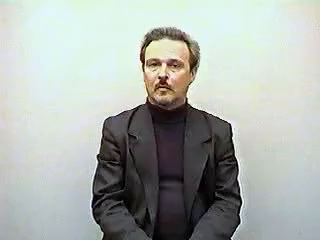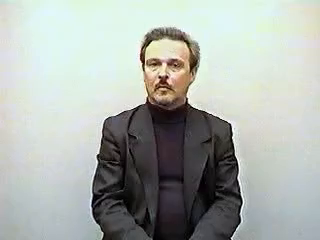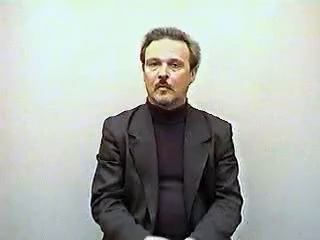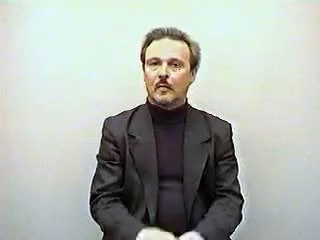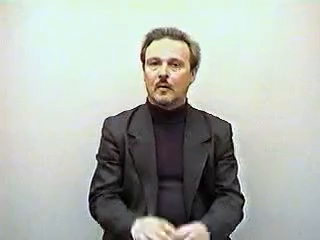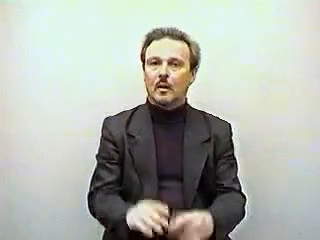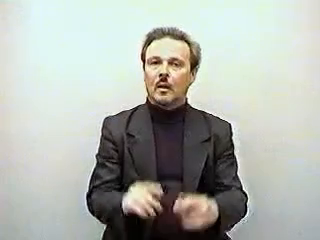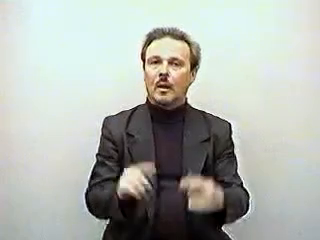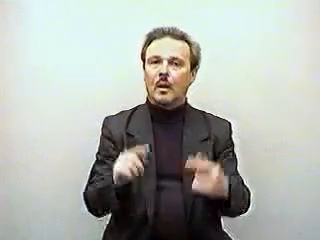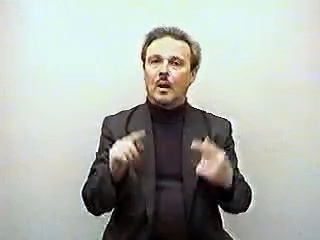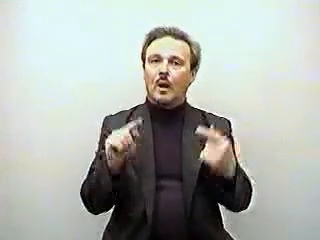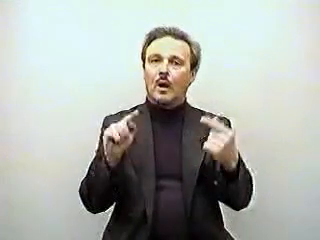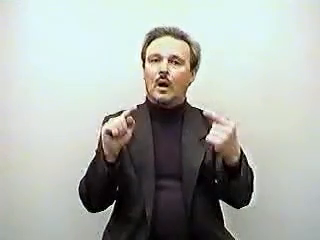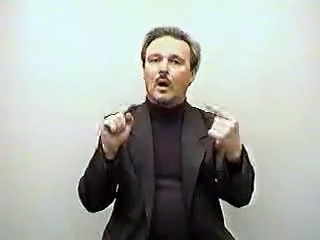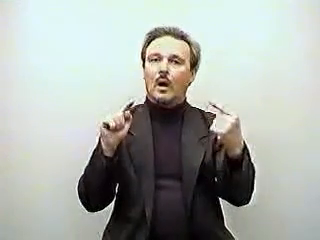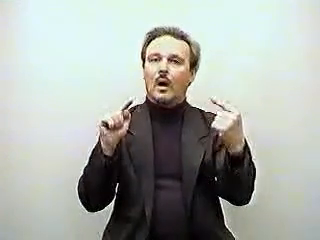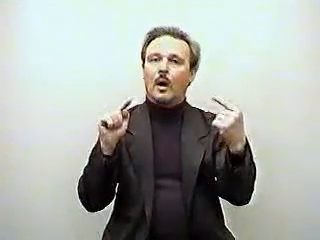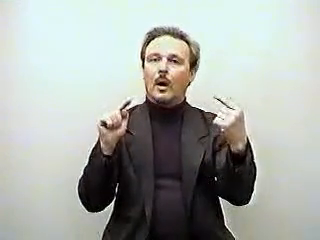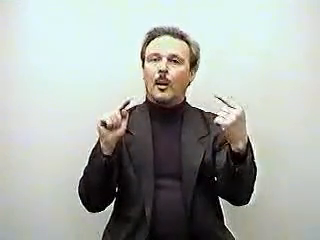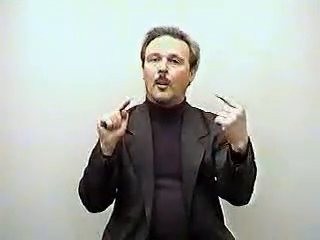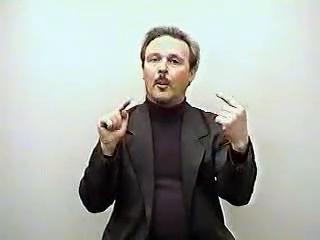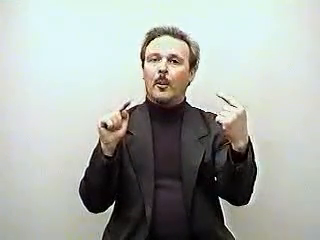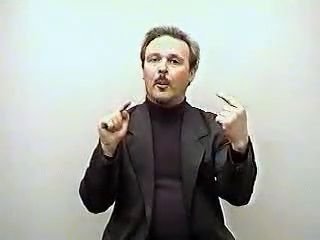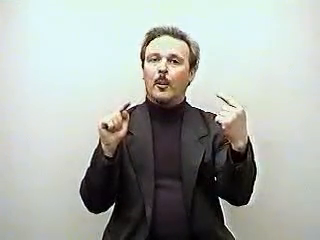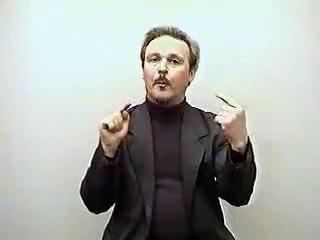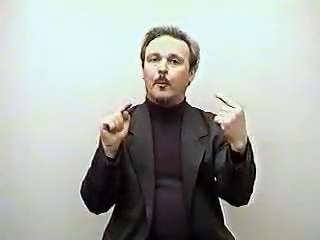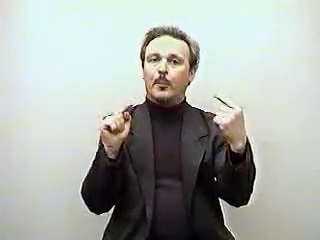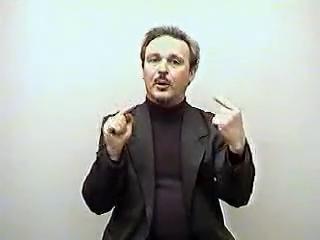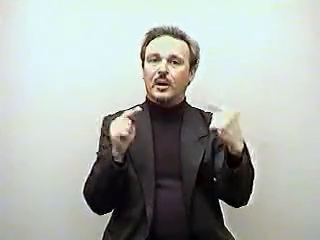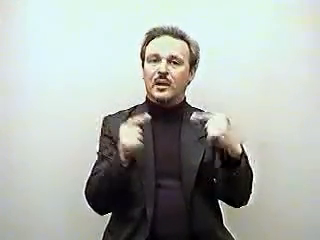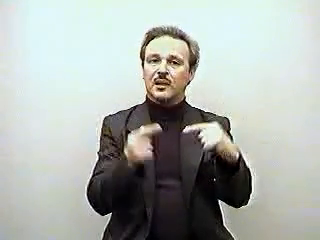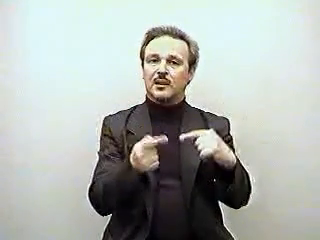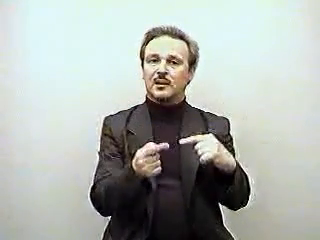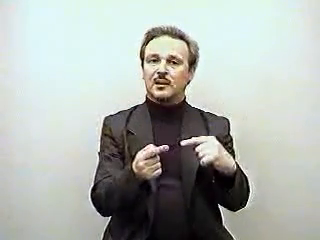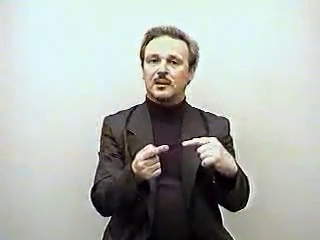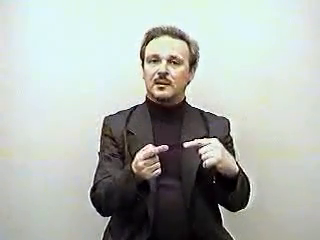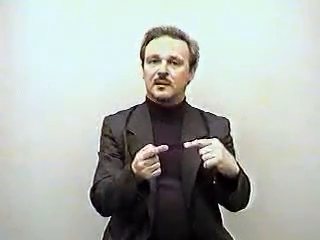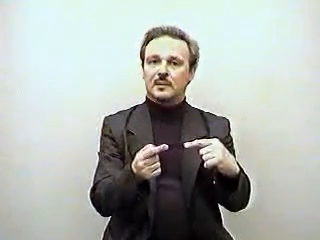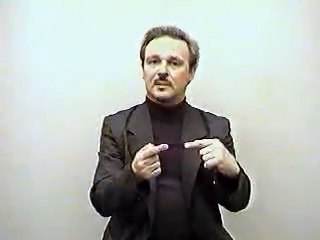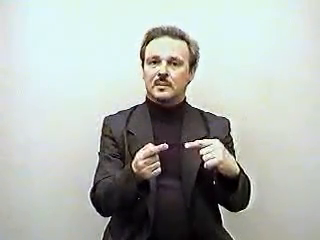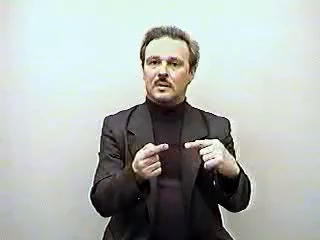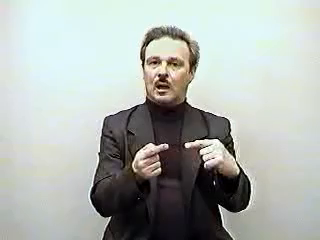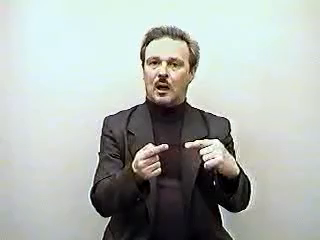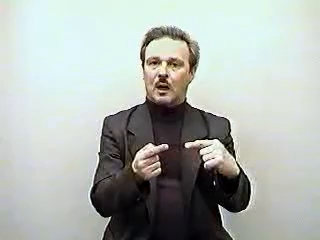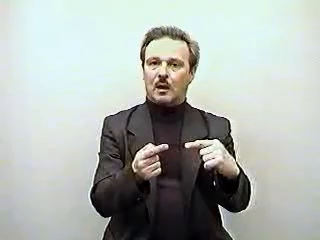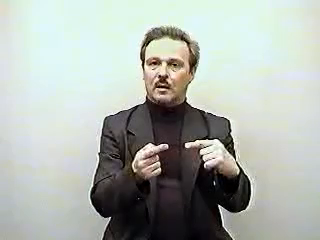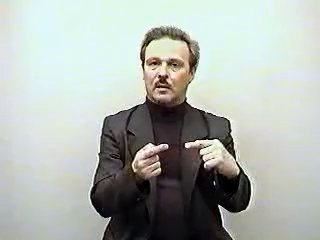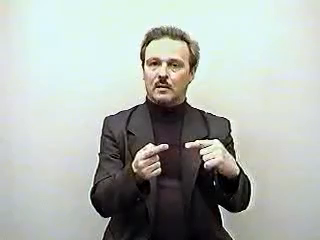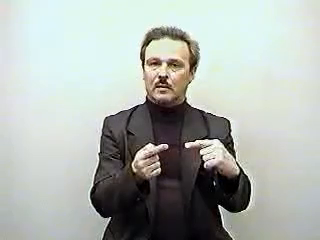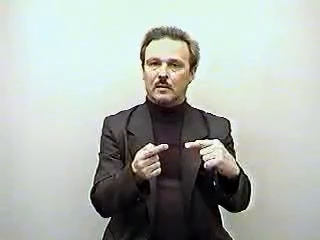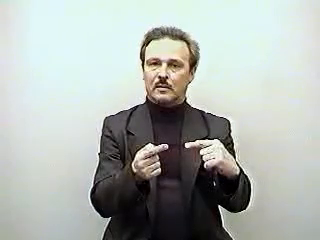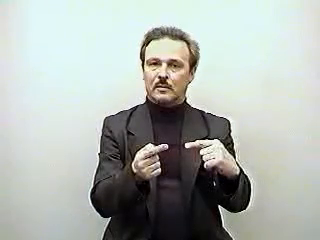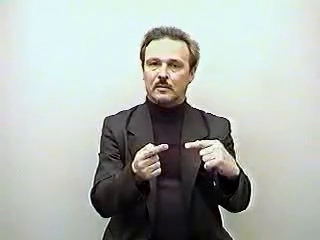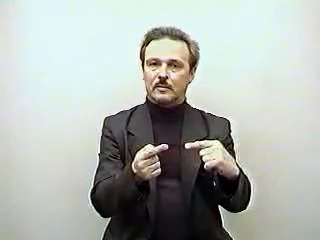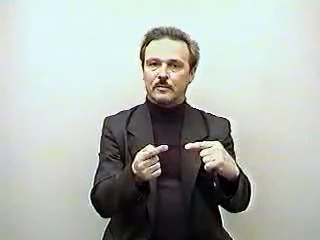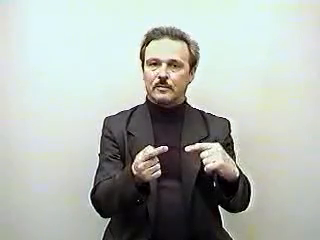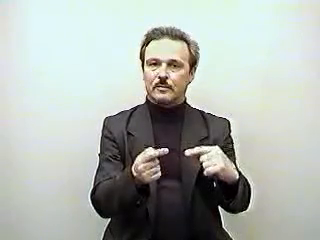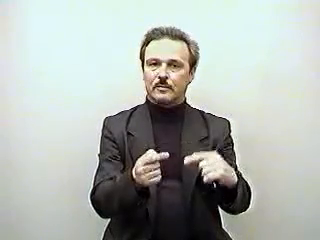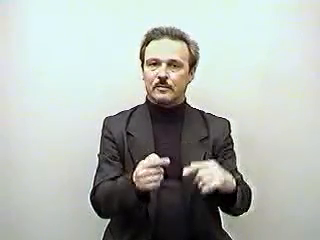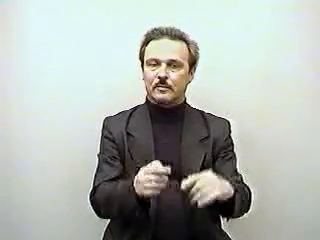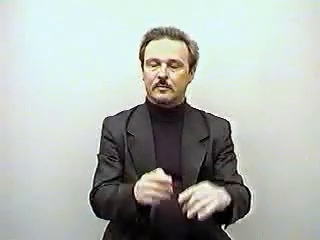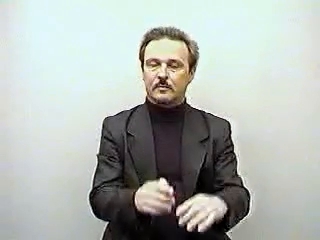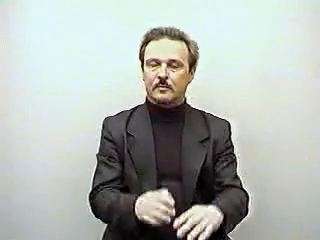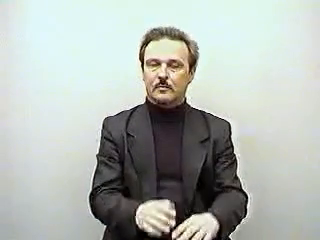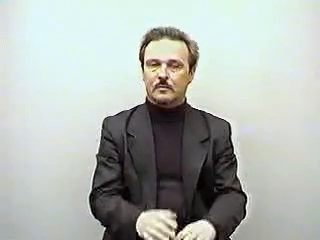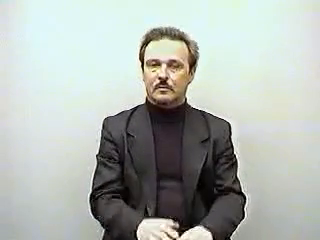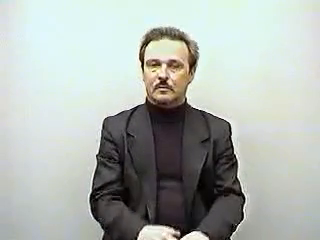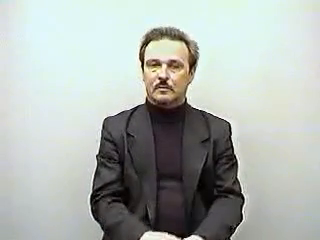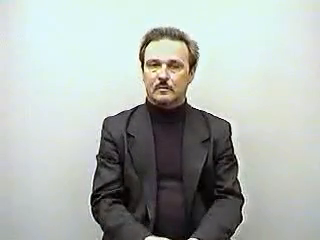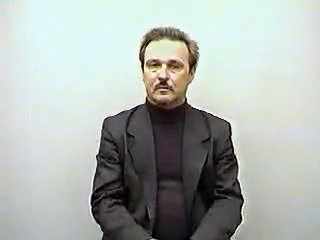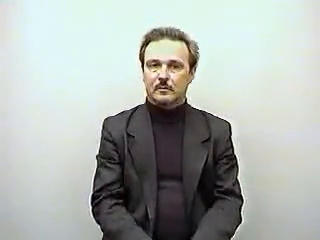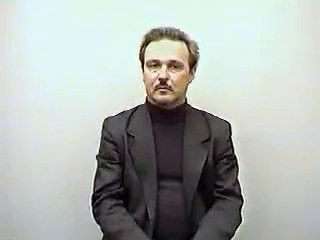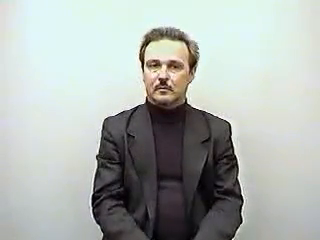протестант